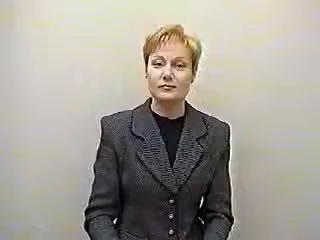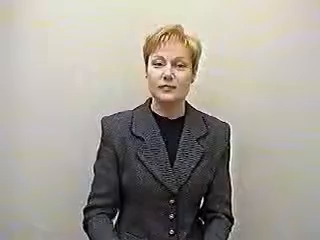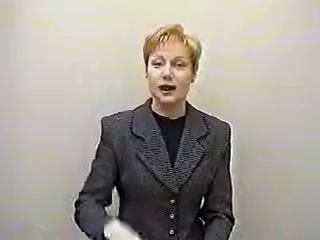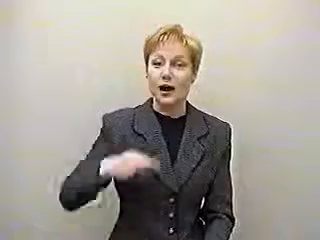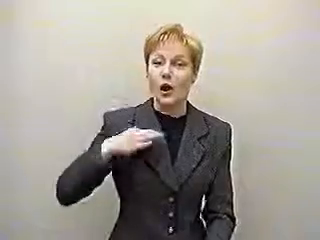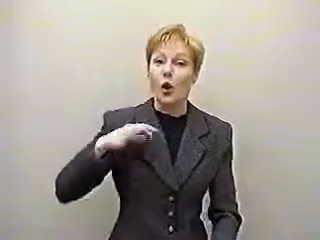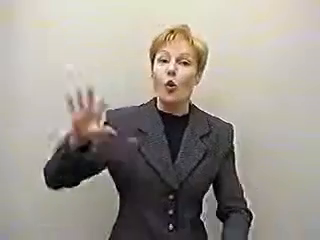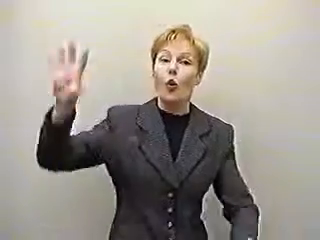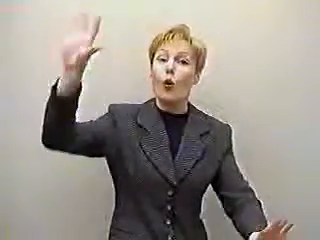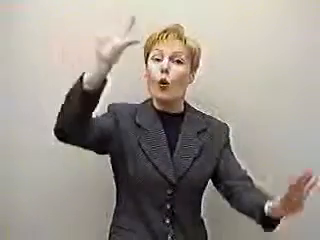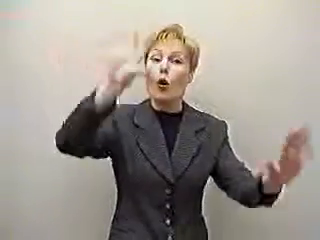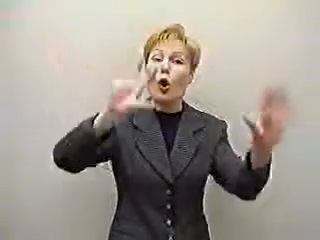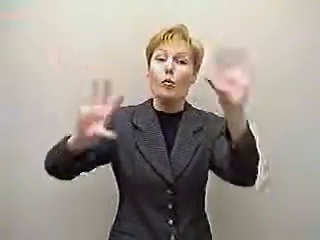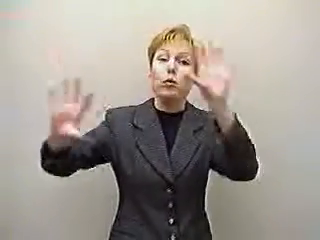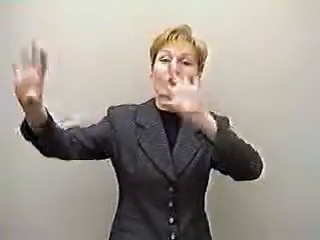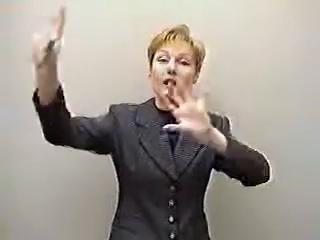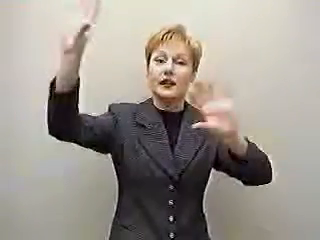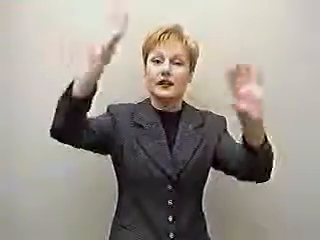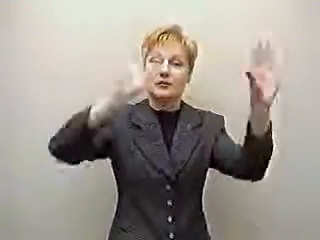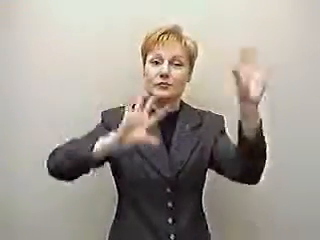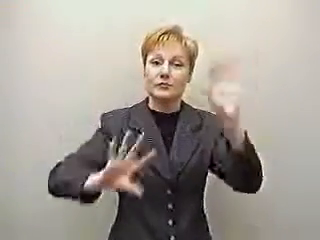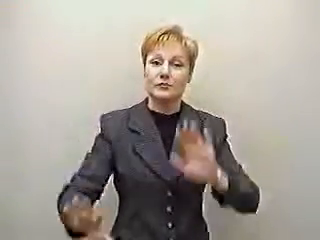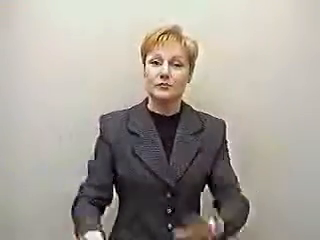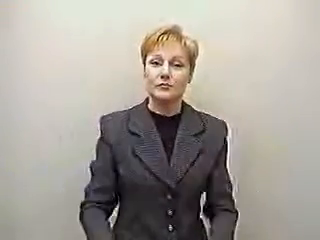облако